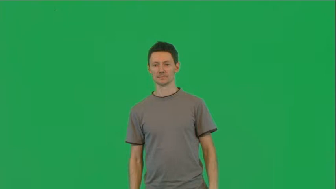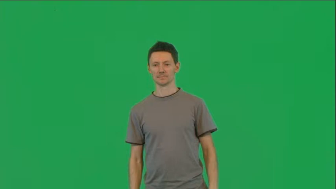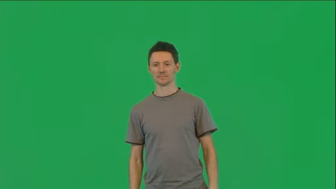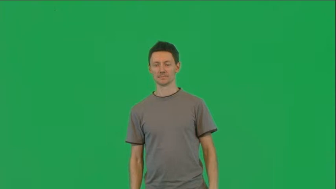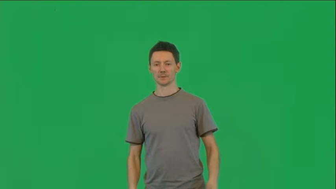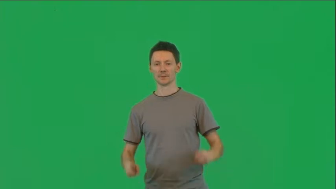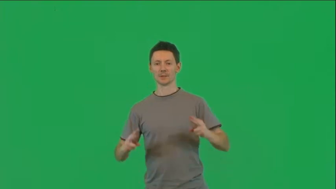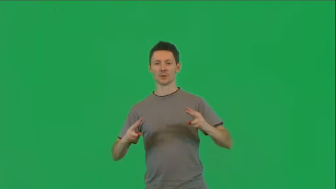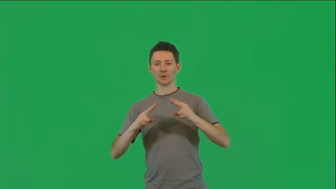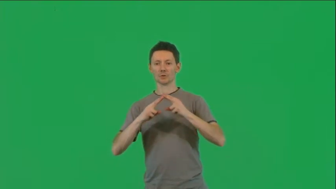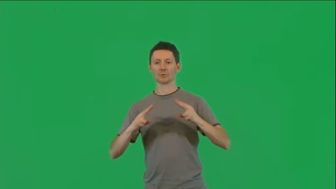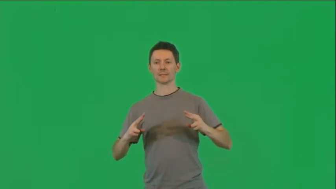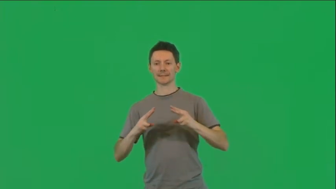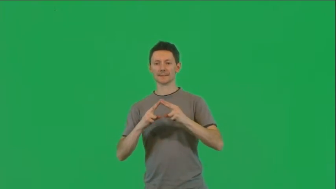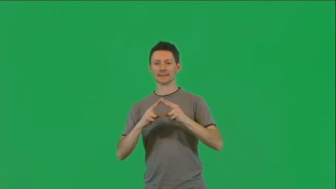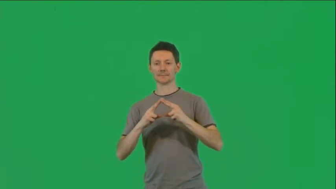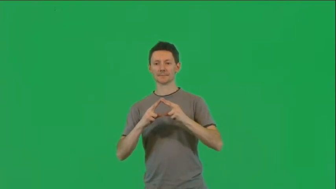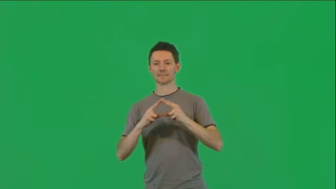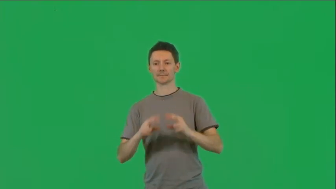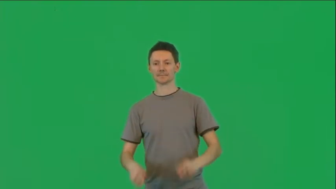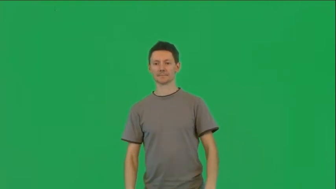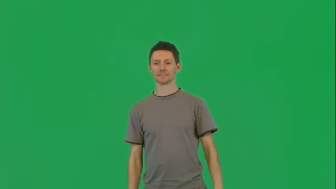konsultacja